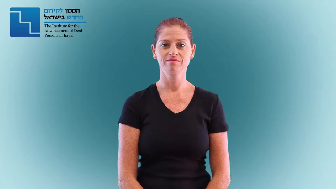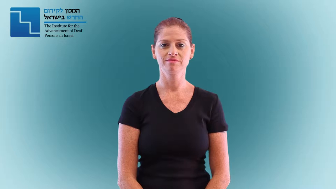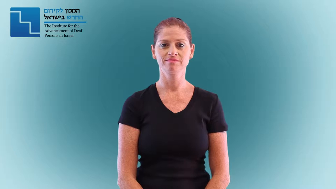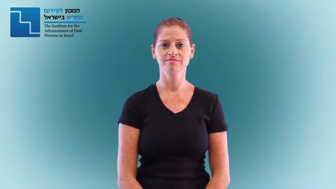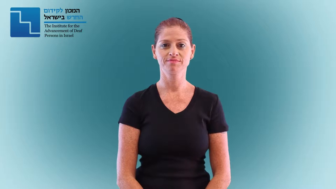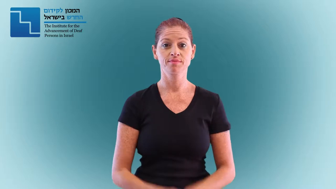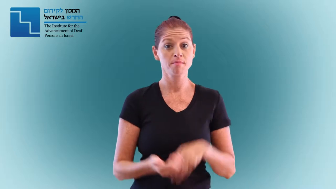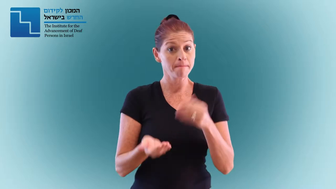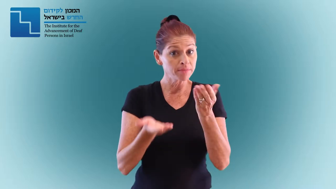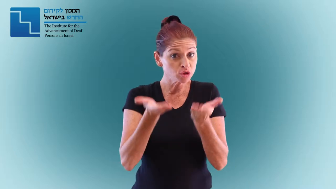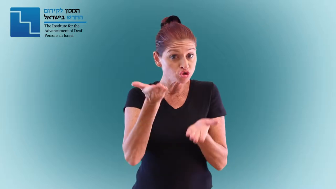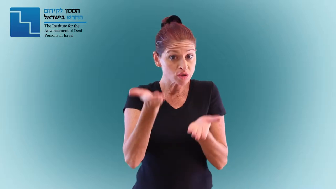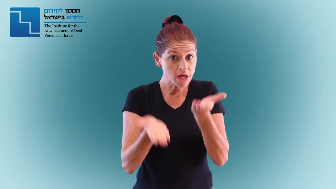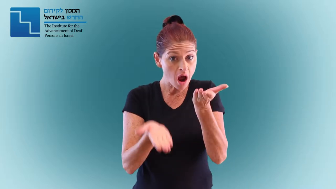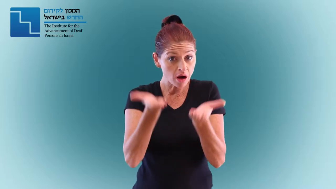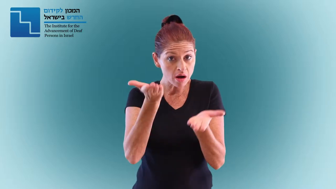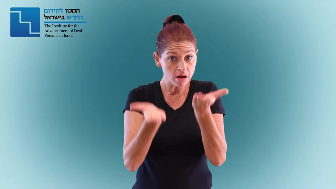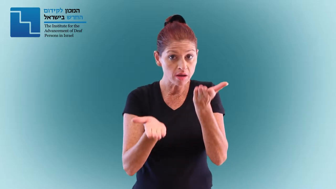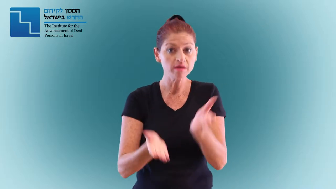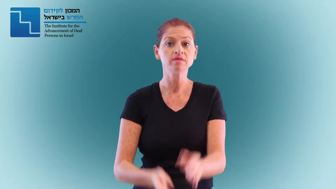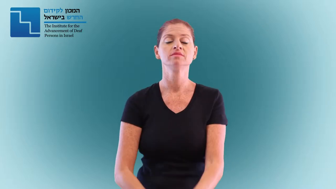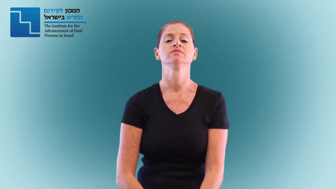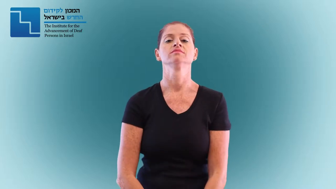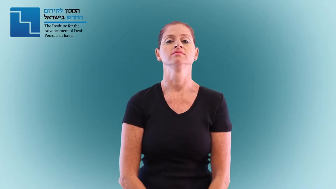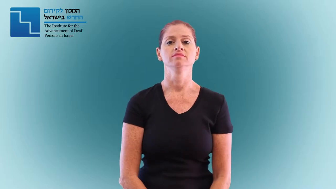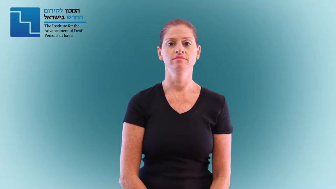משקל